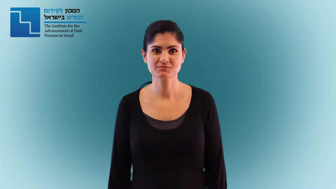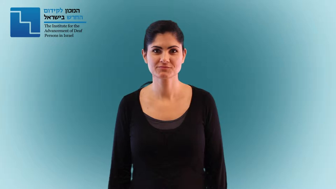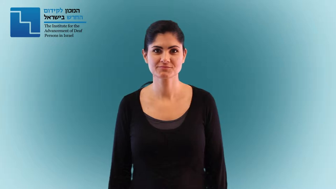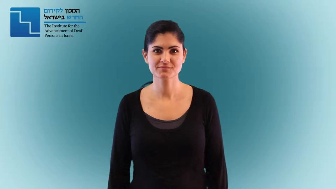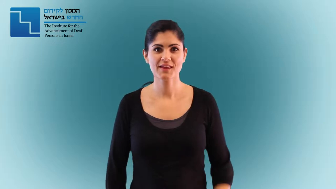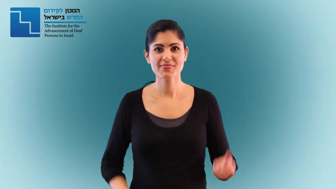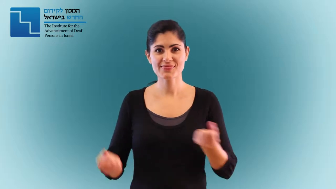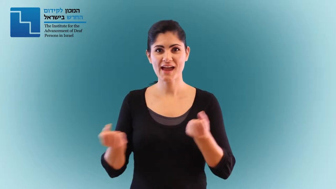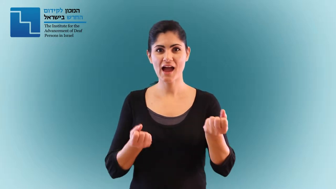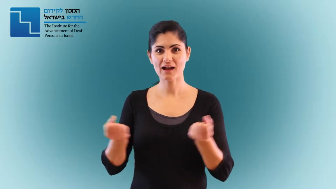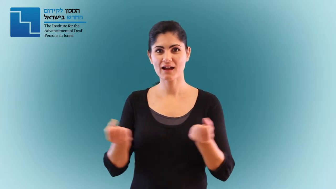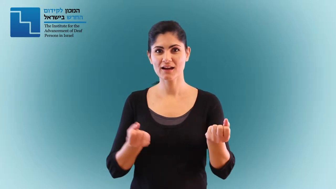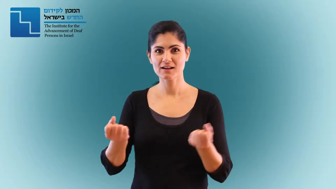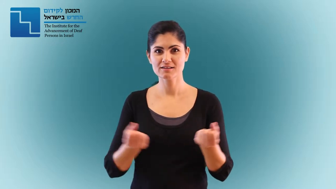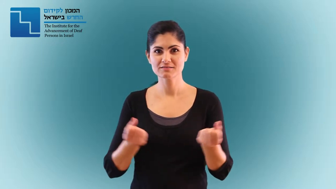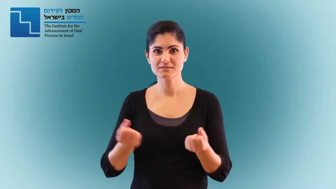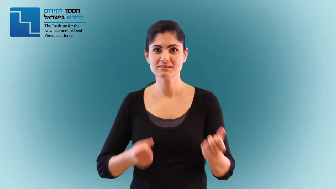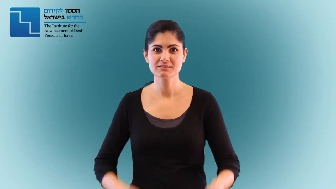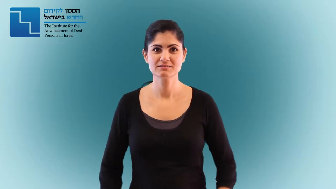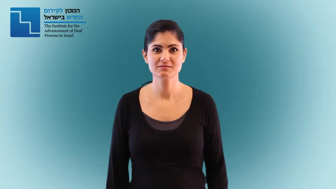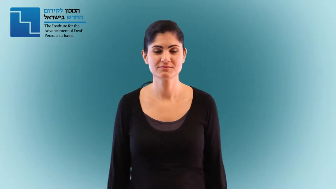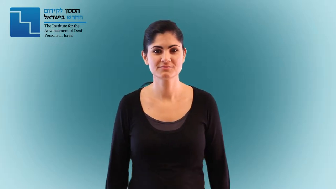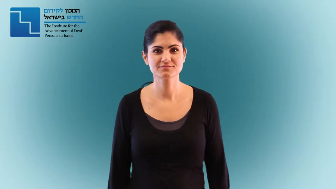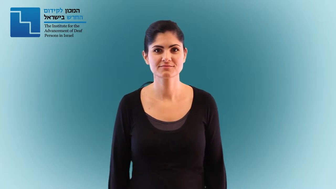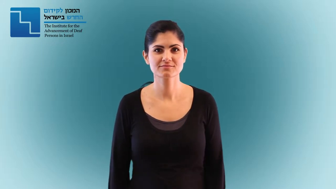נהג